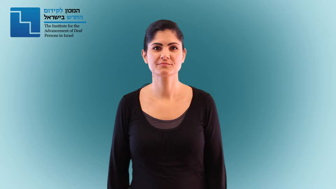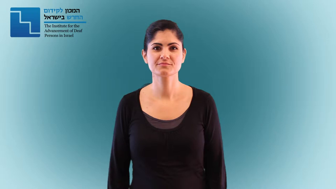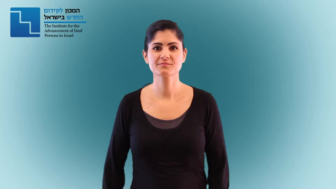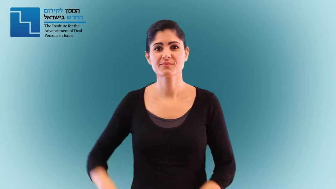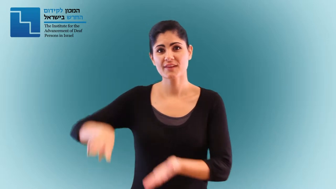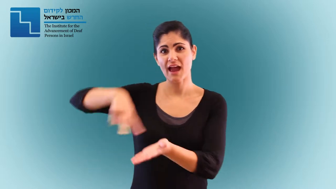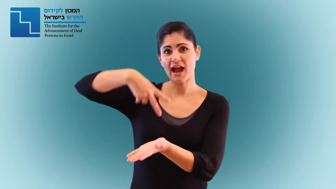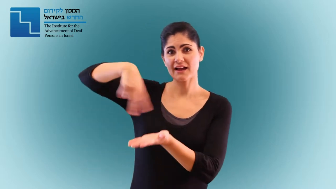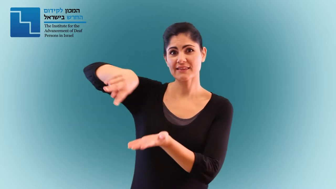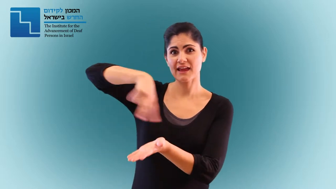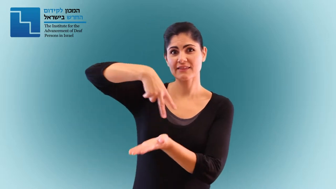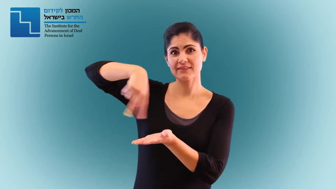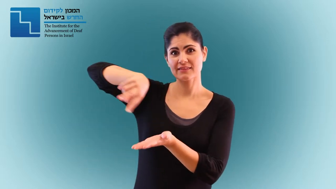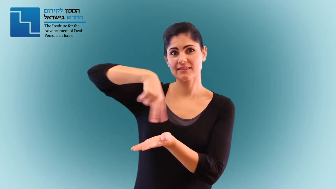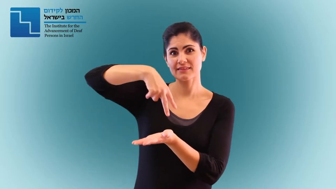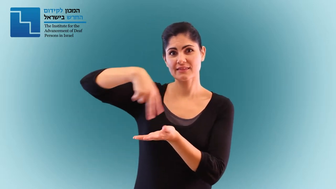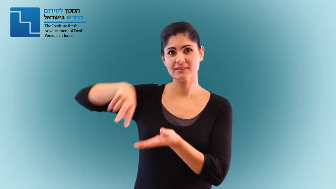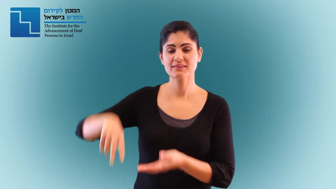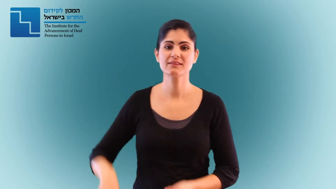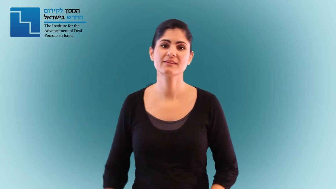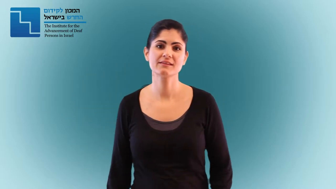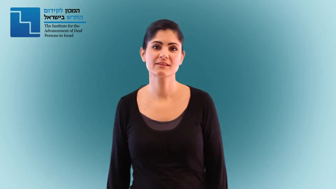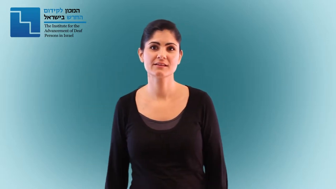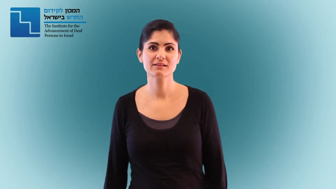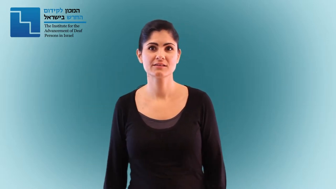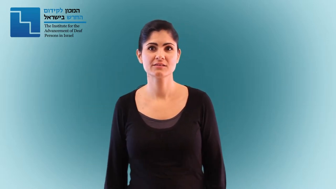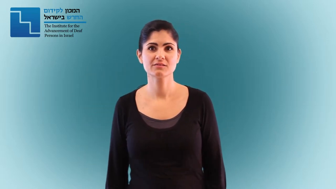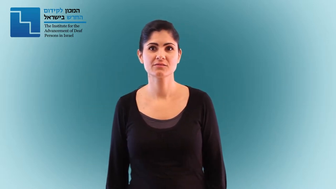רקדן / לרקוד